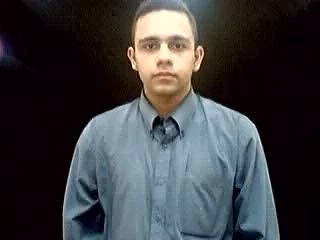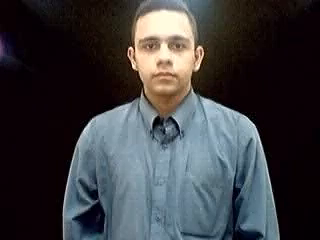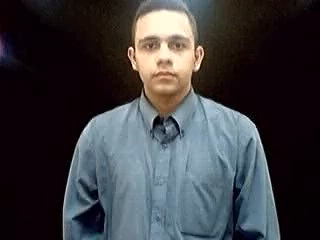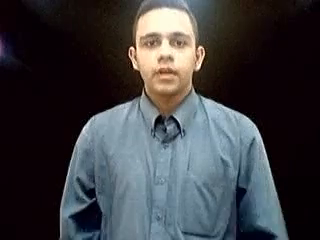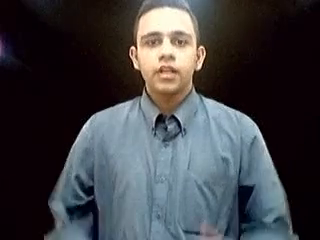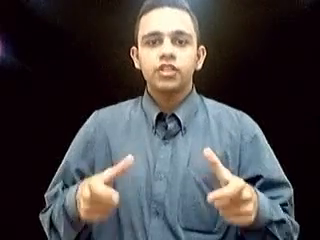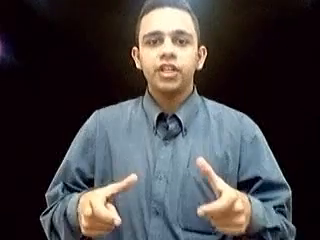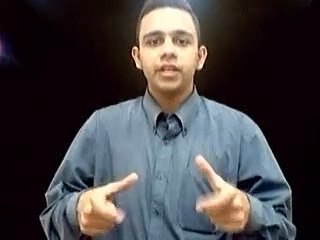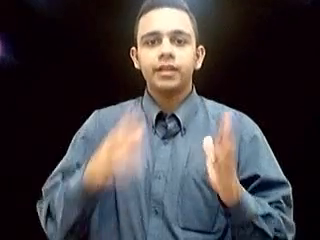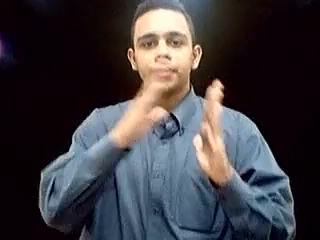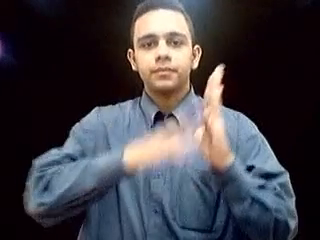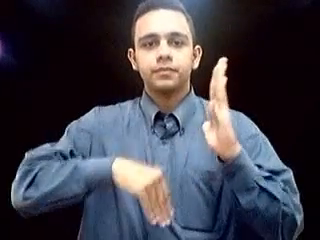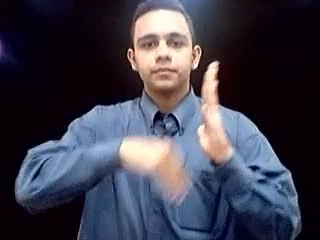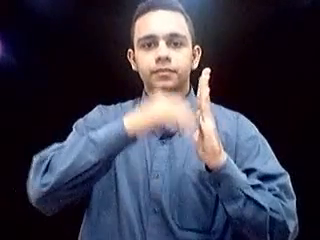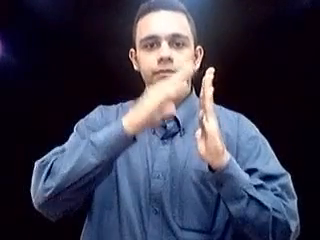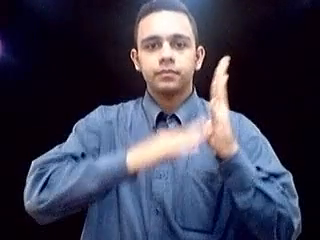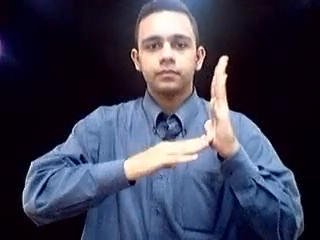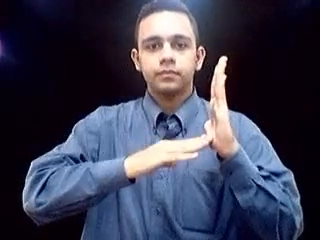tinta